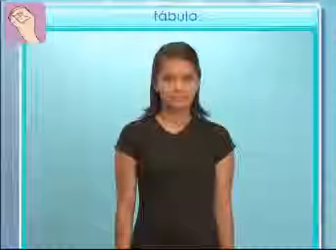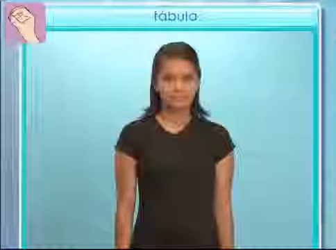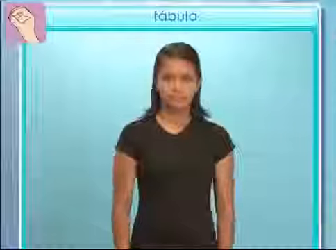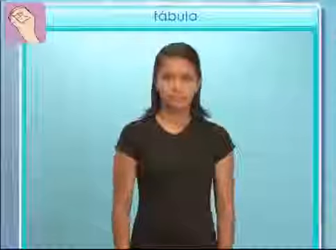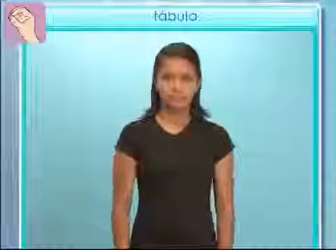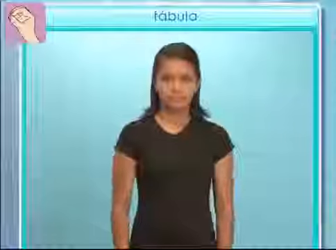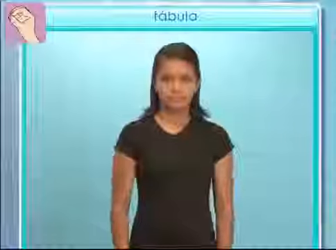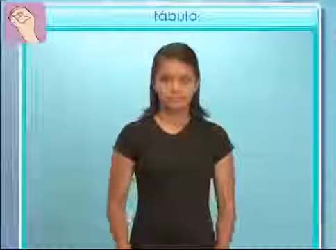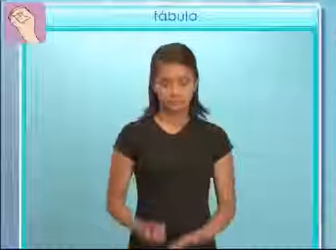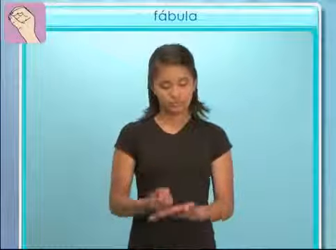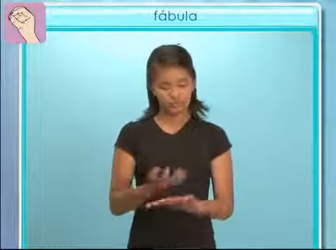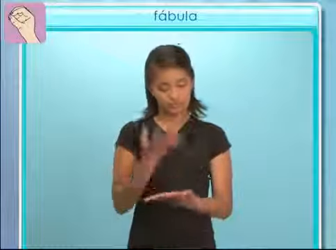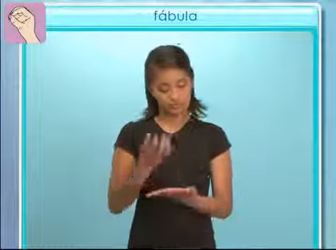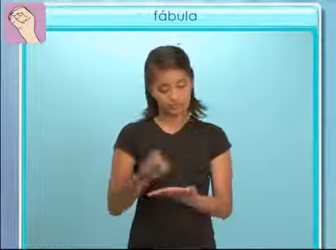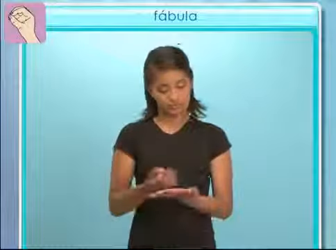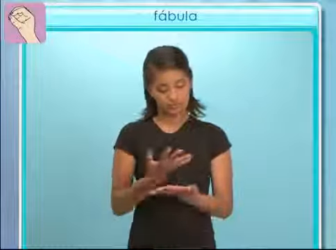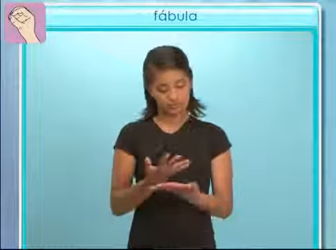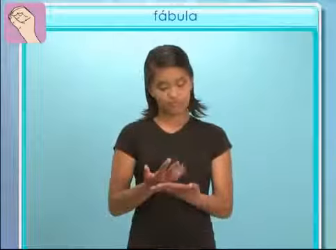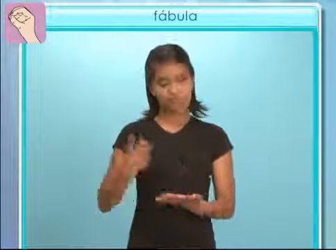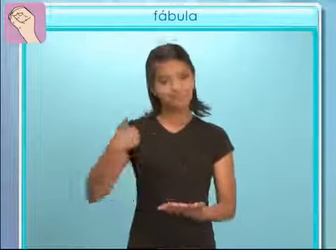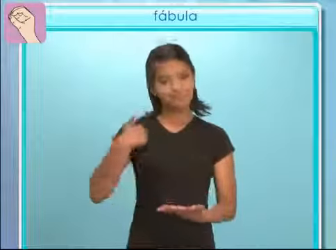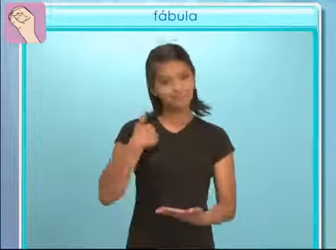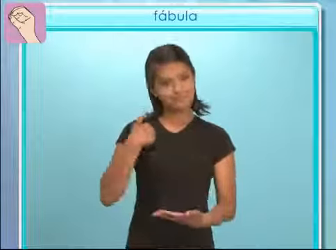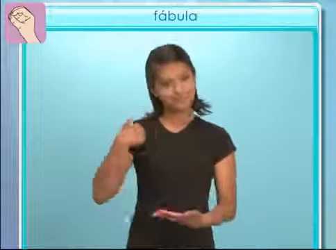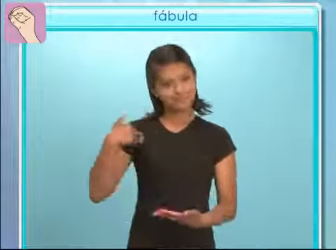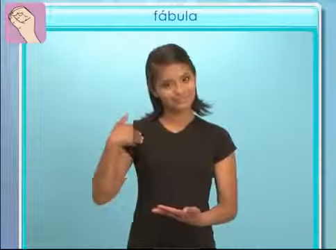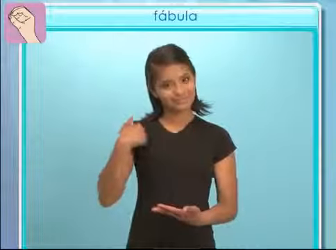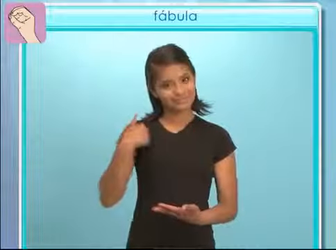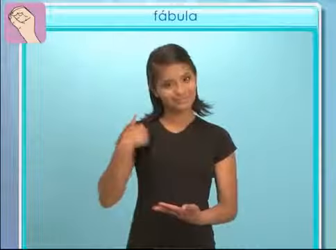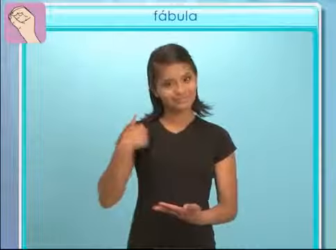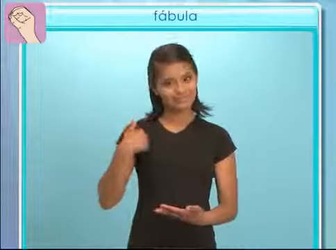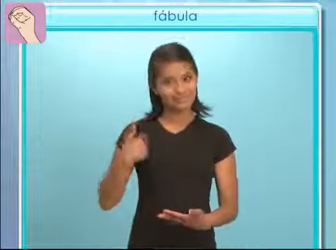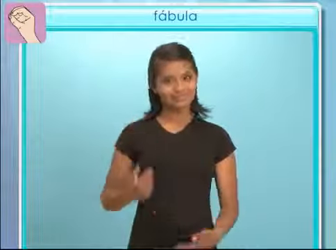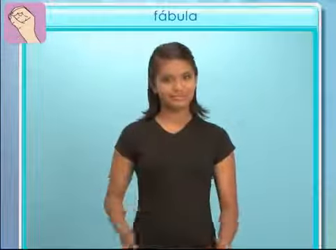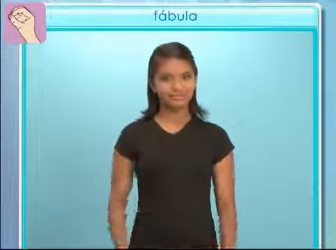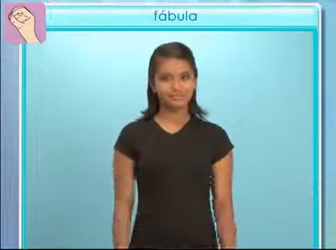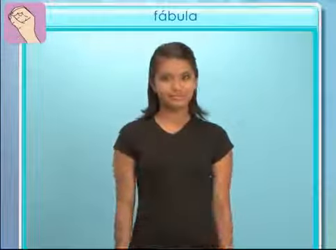FABULA